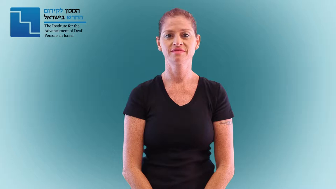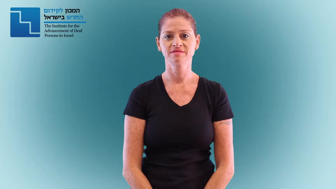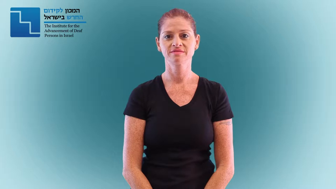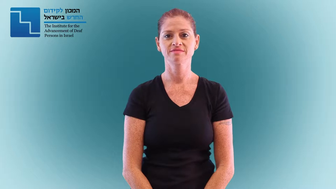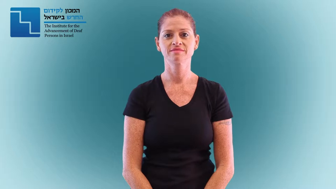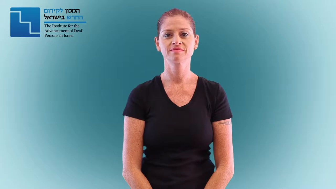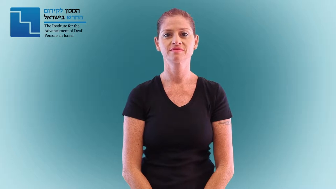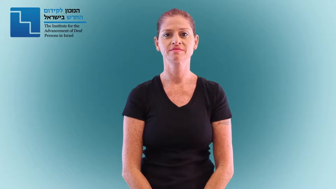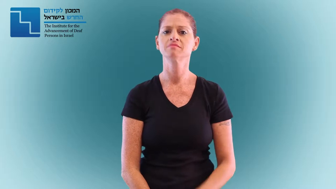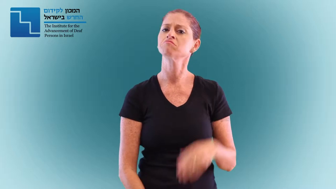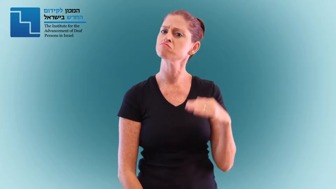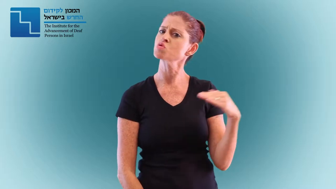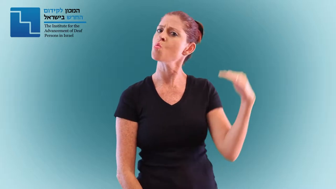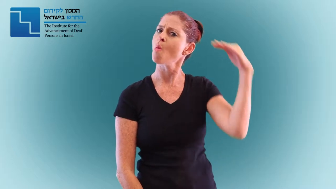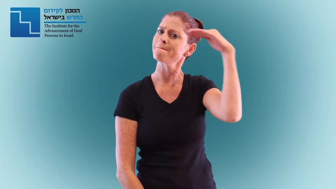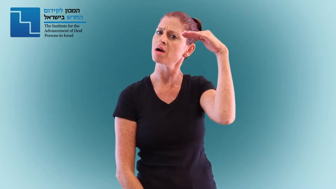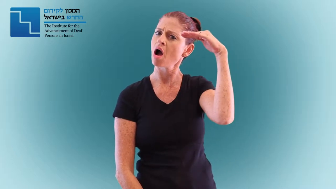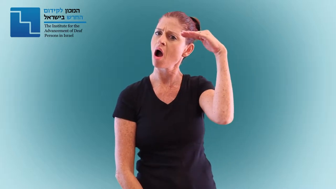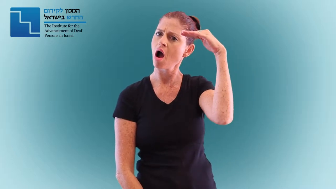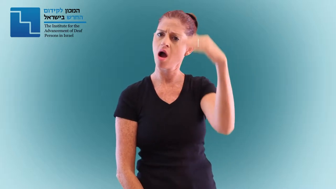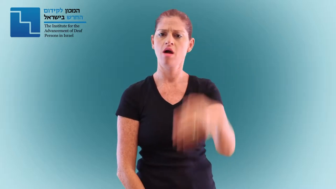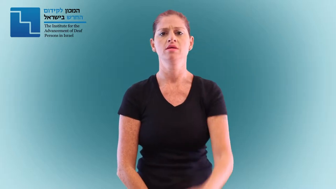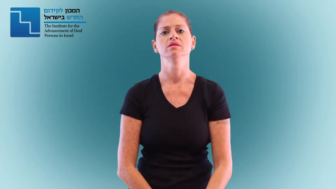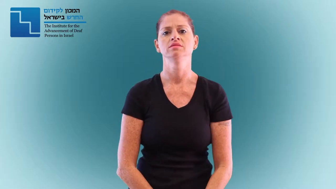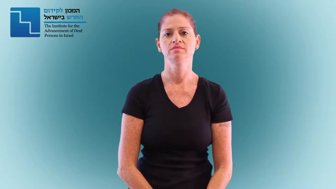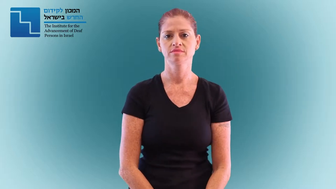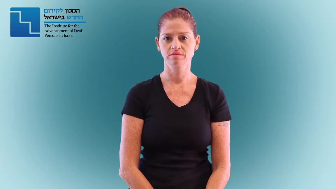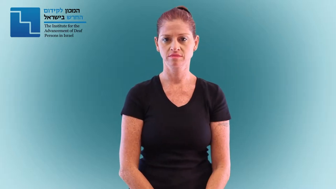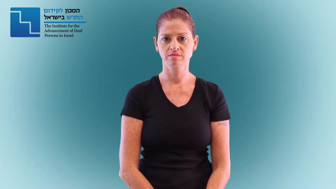קומה